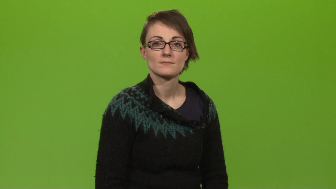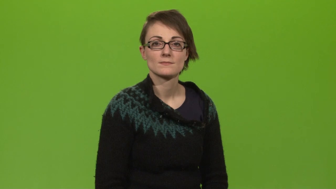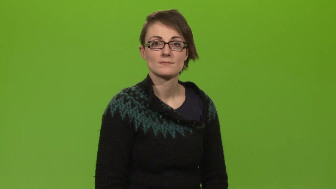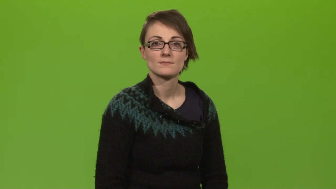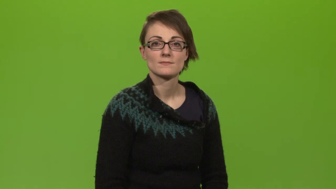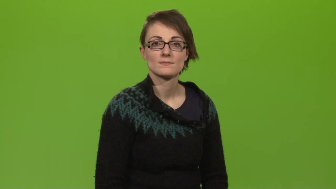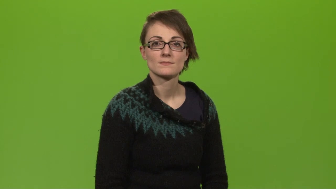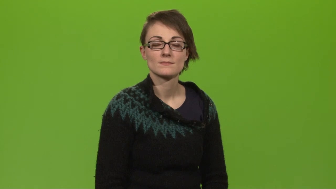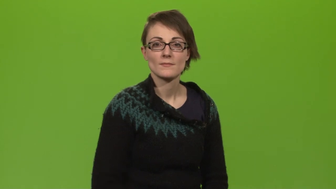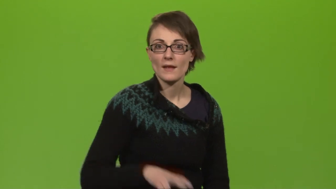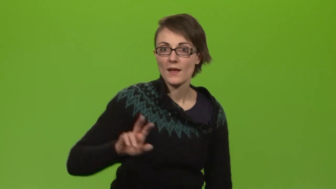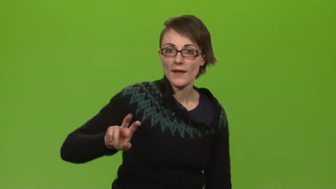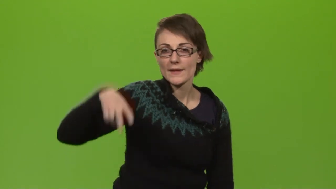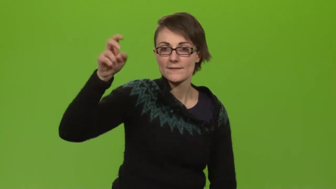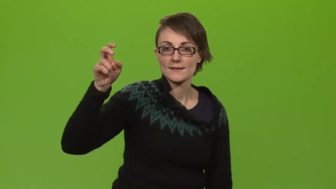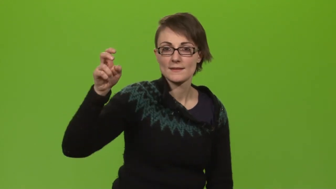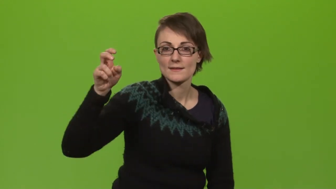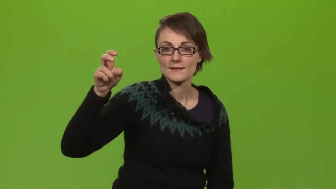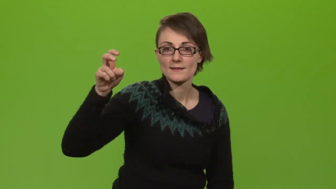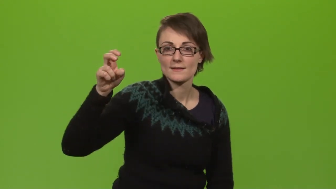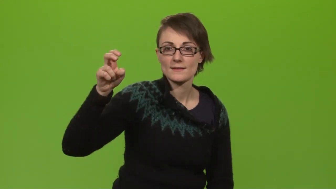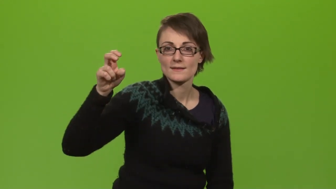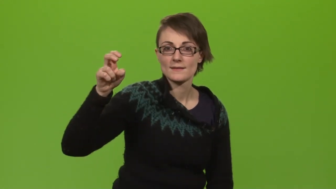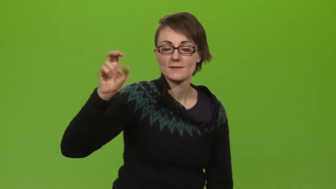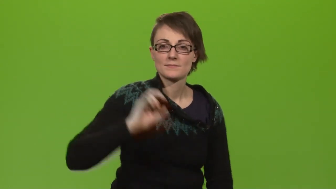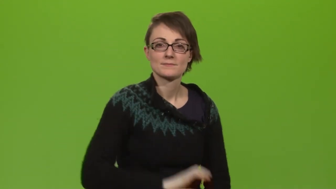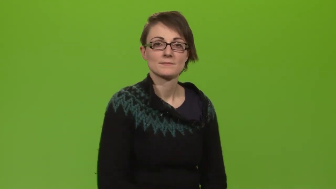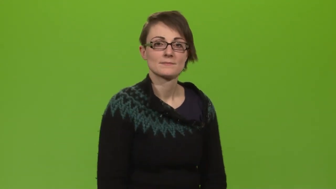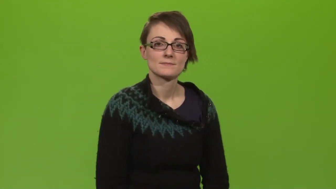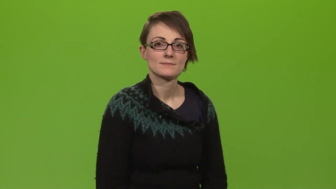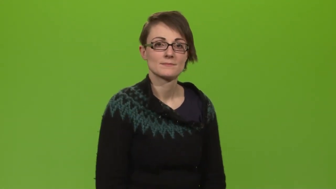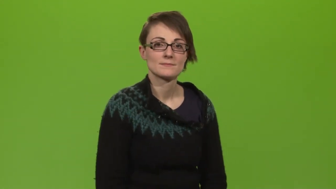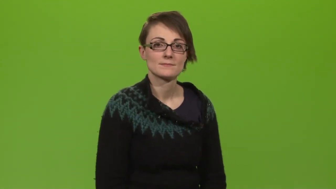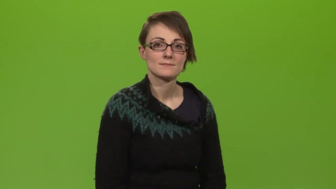Ævintýri